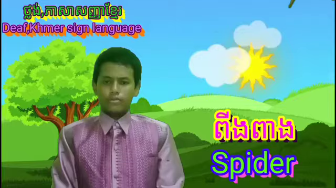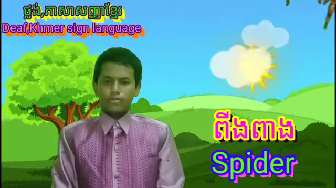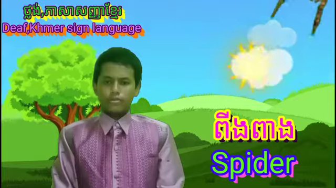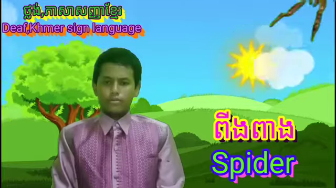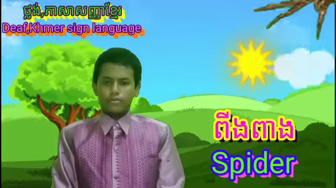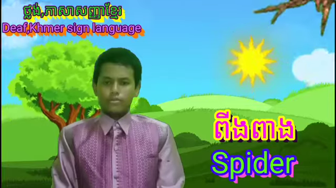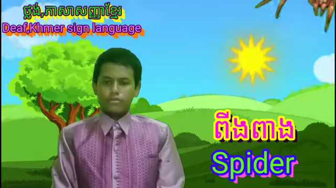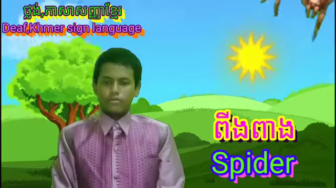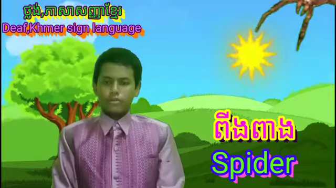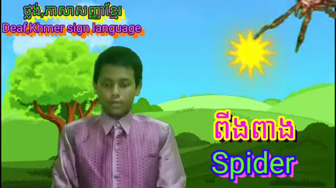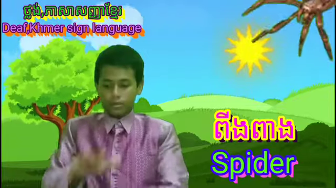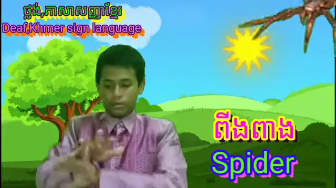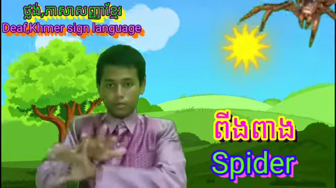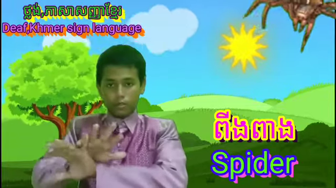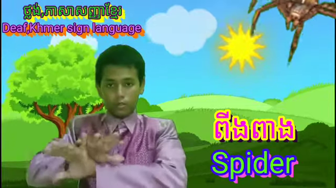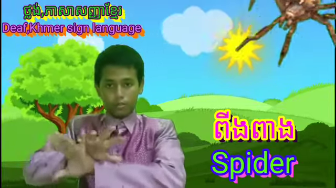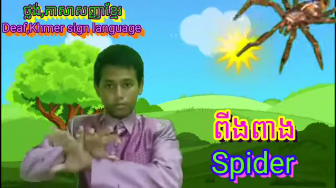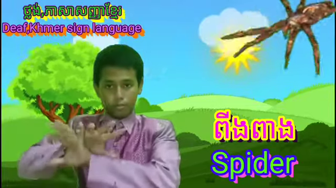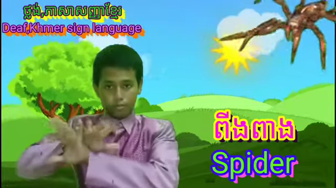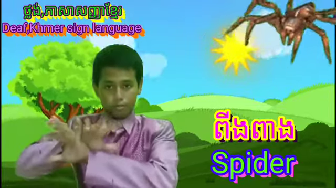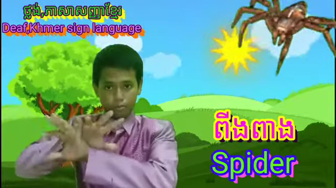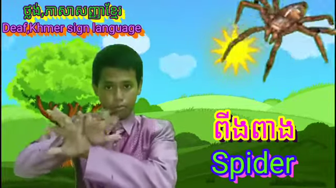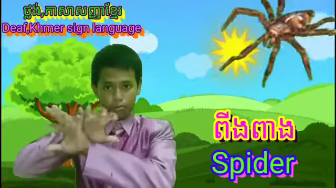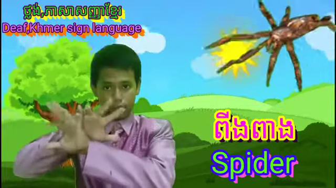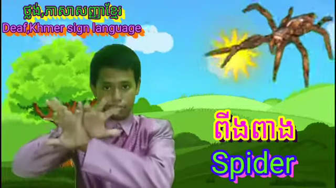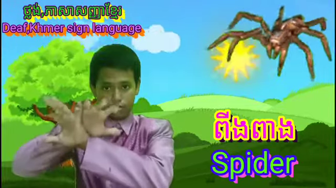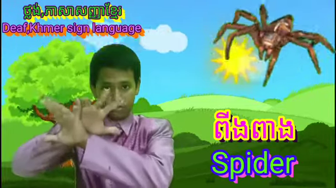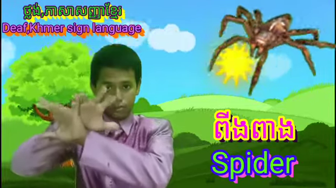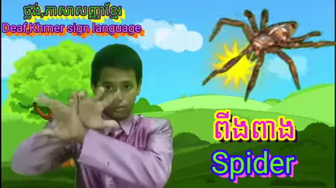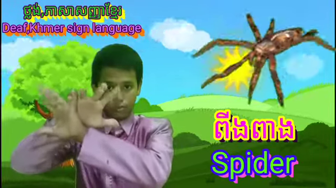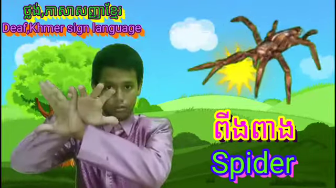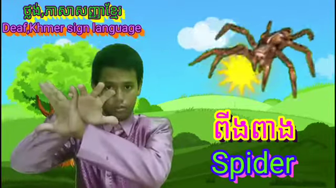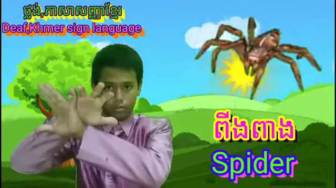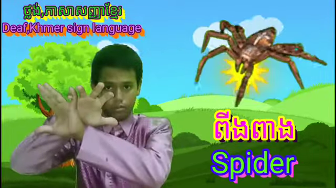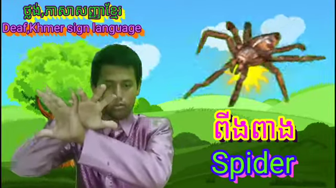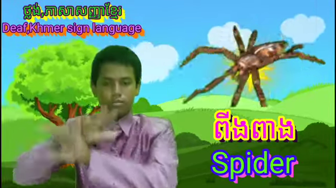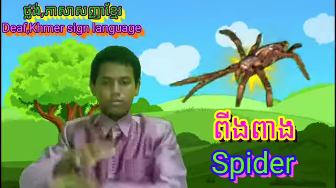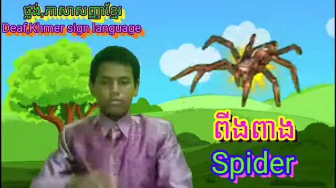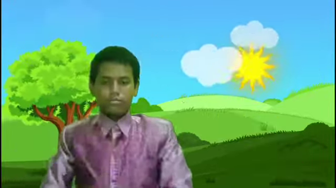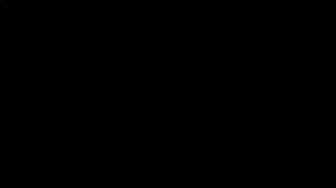ពីងពាង